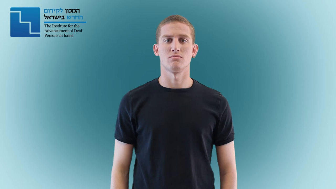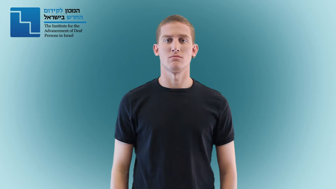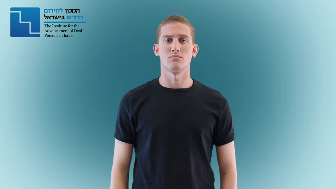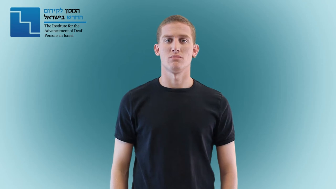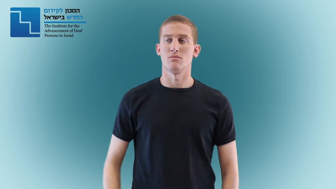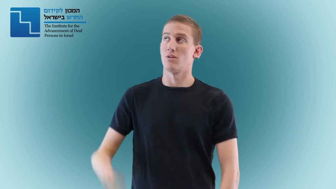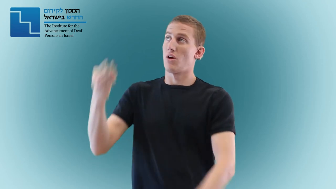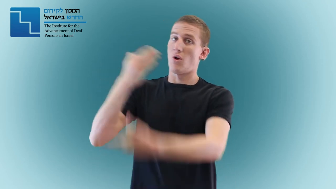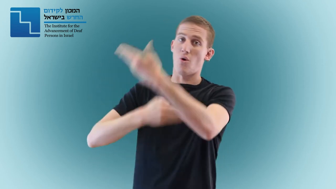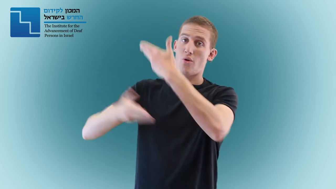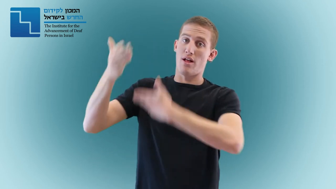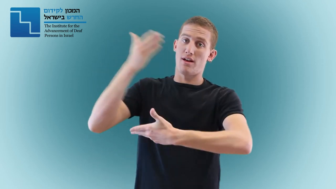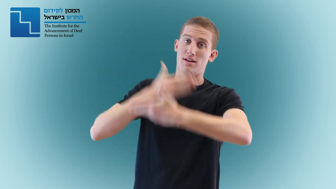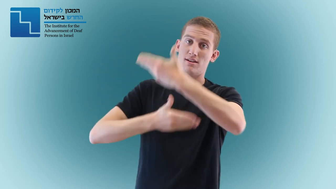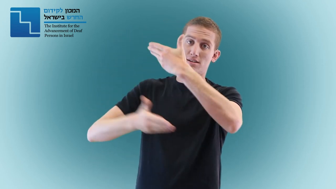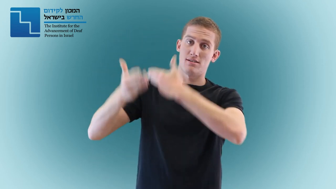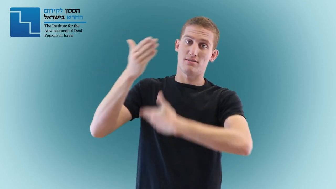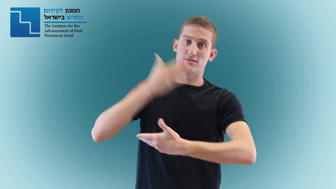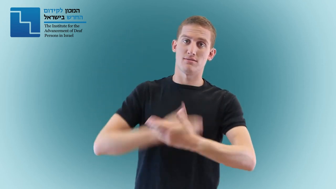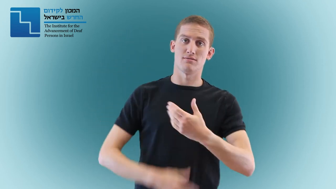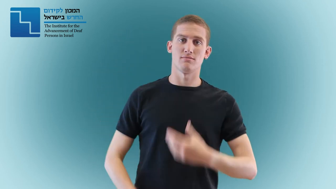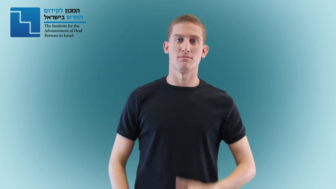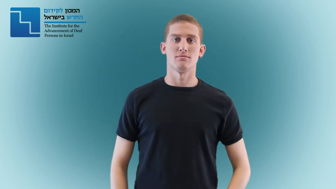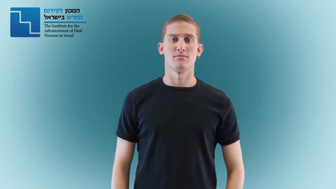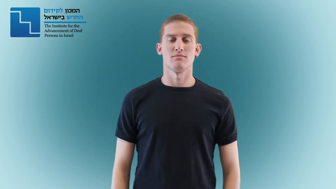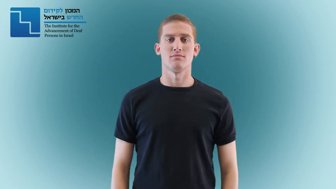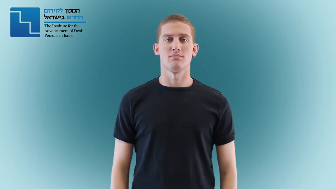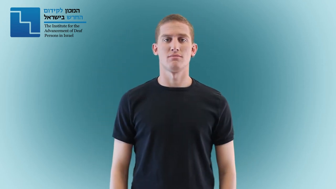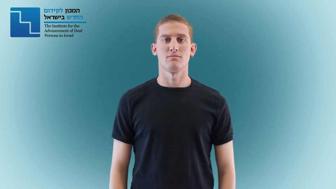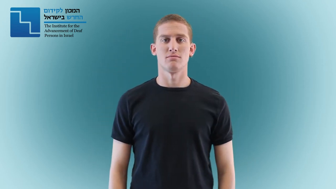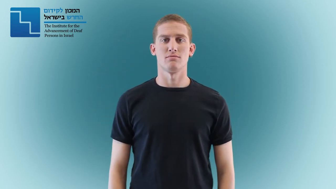עולה חדש